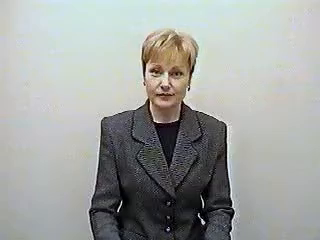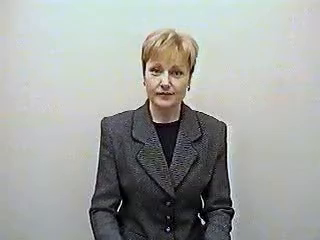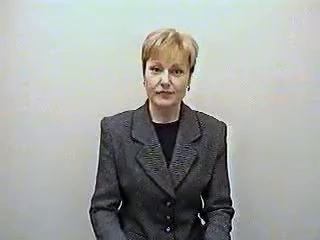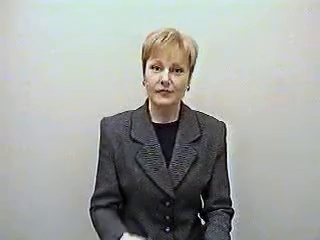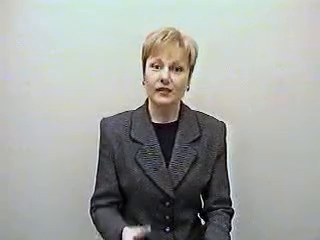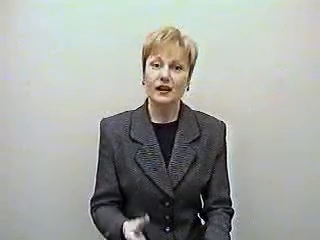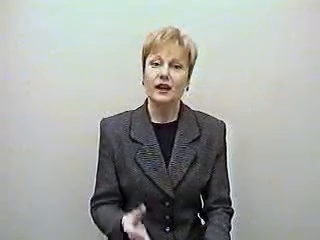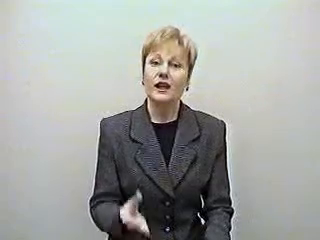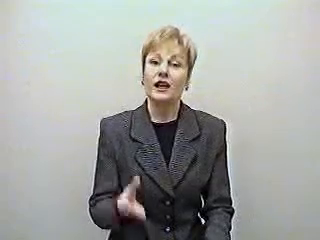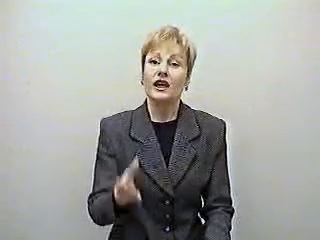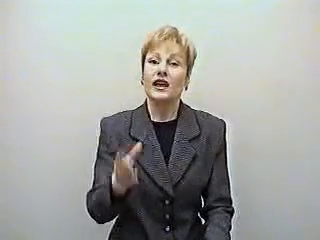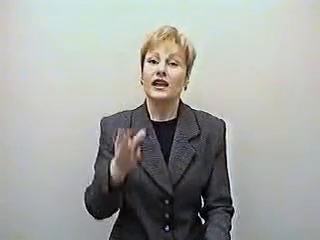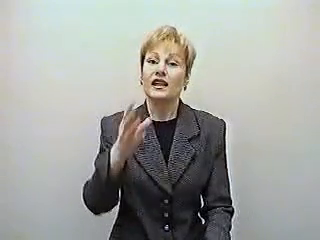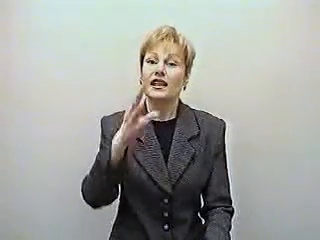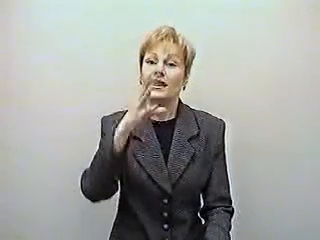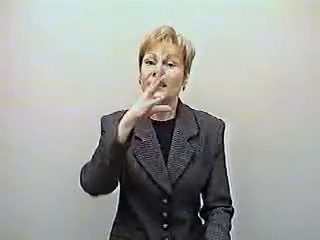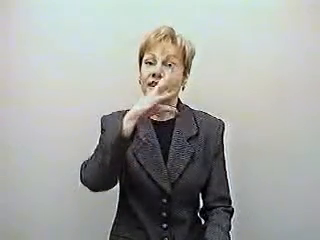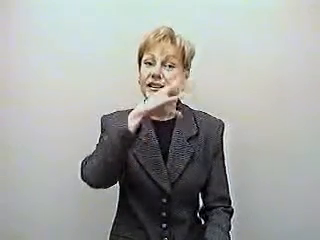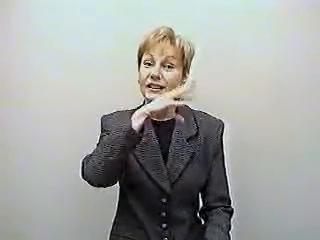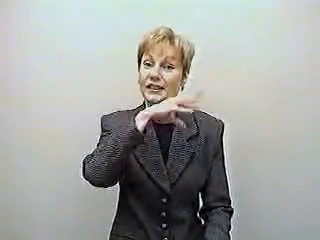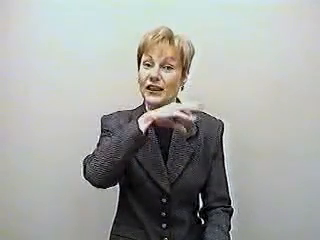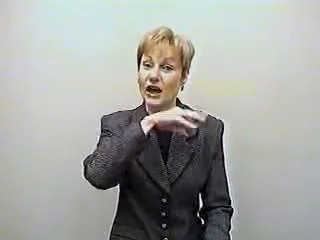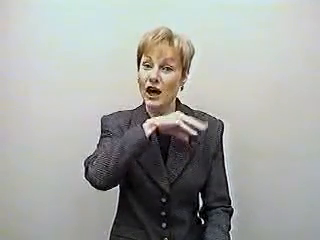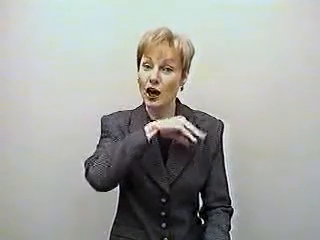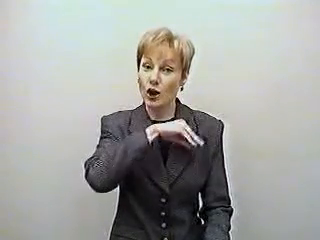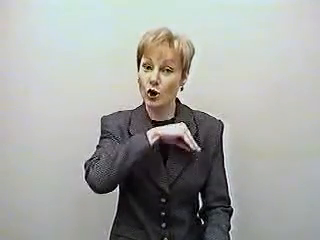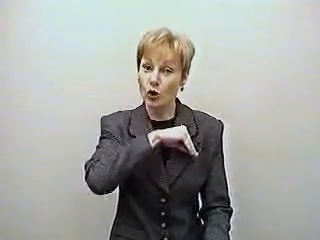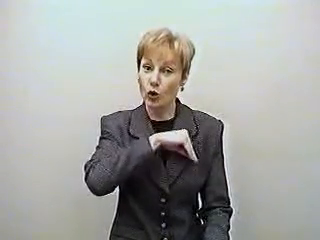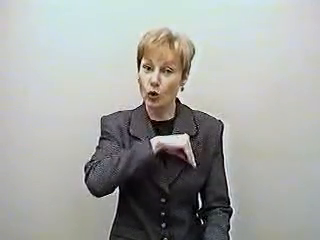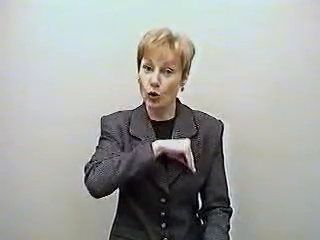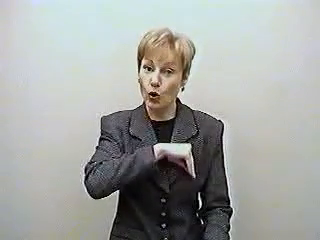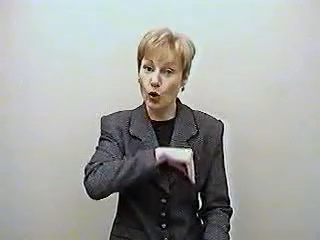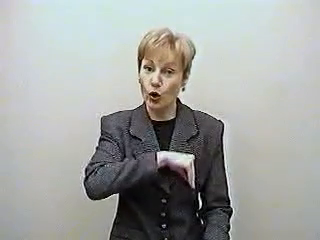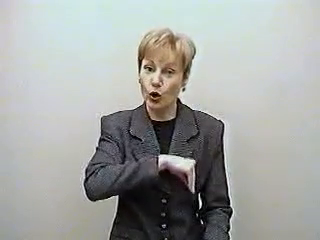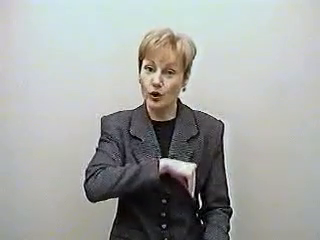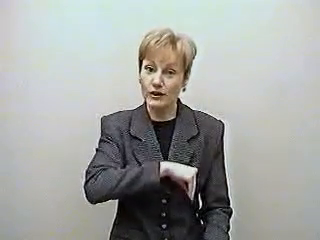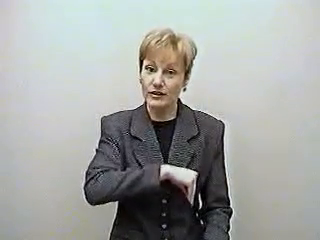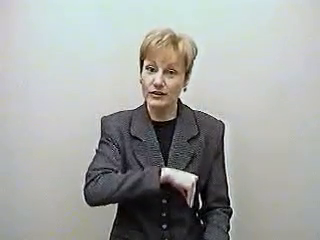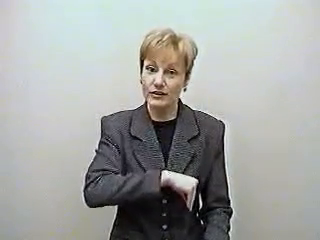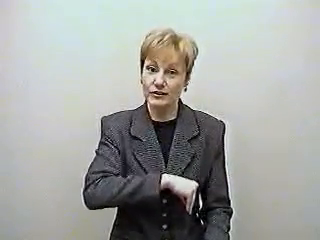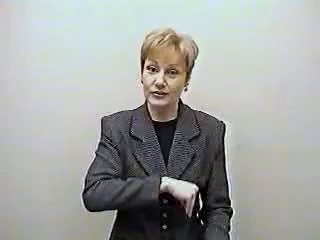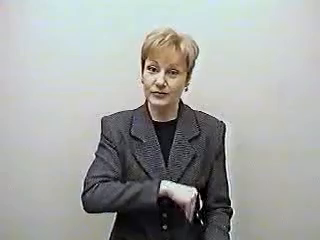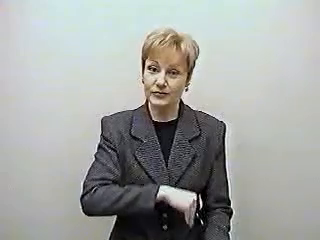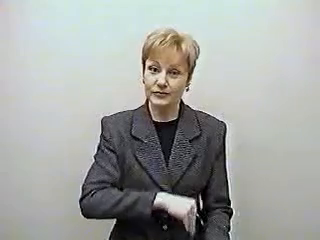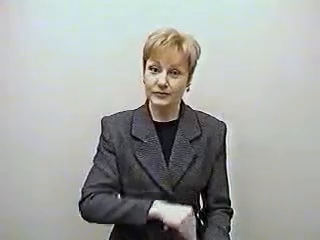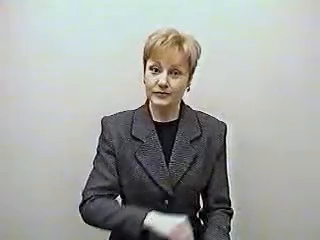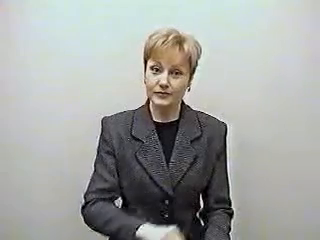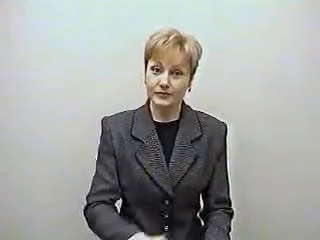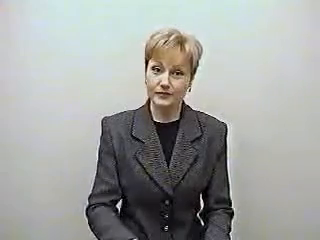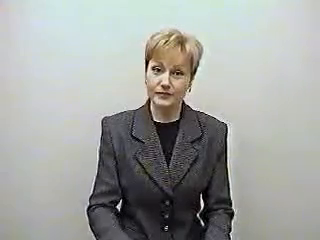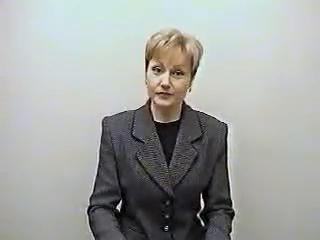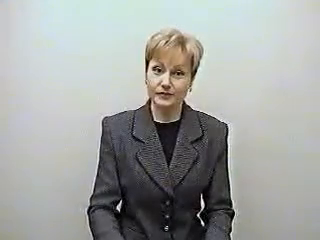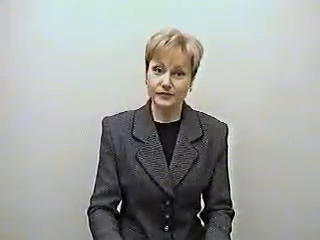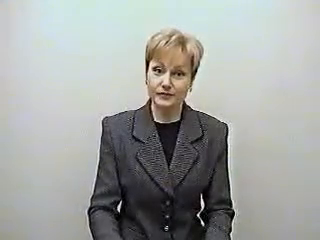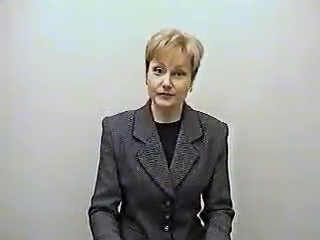доход